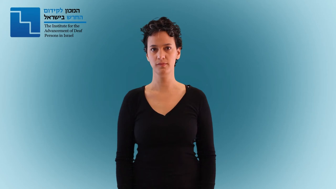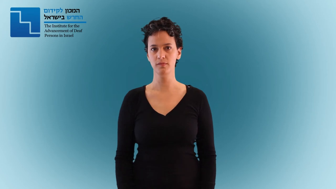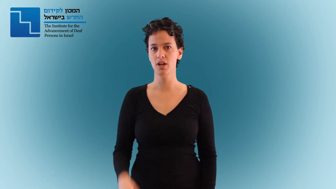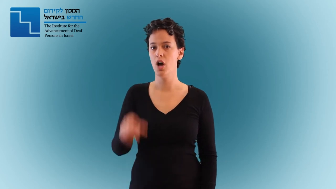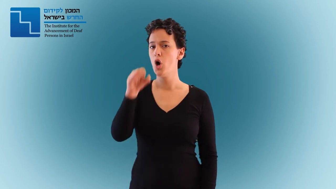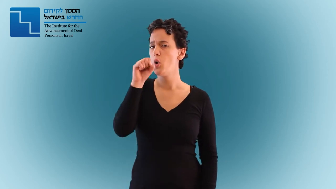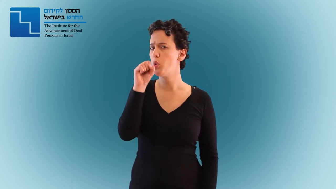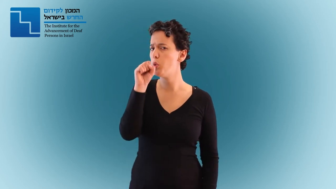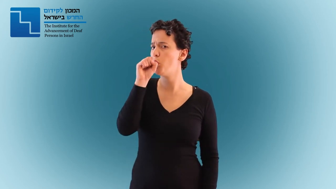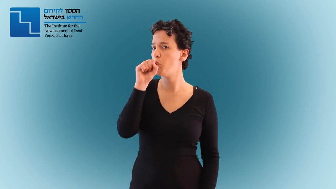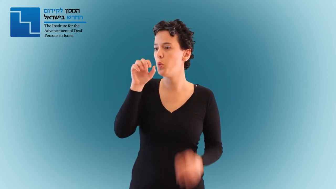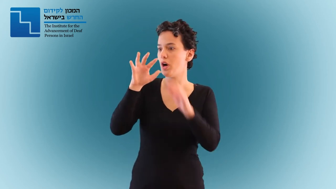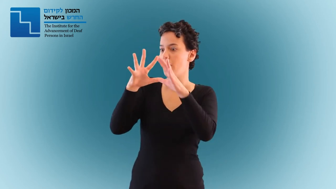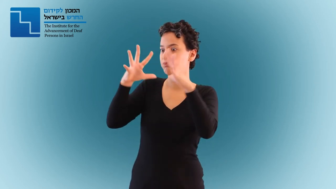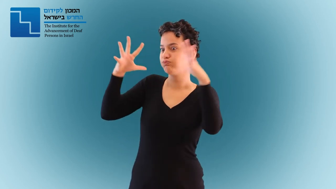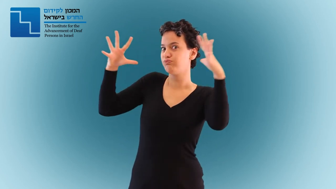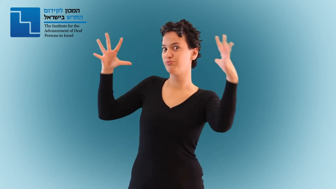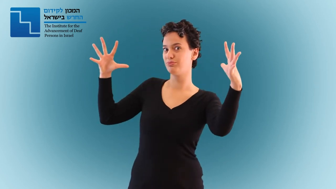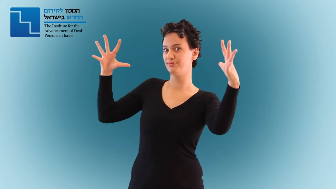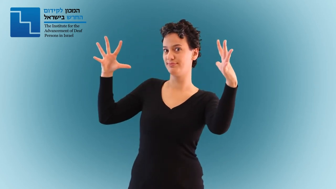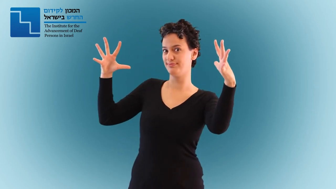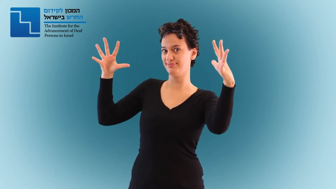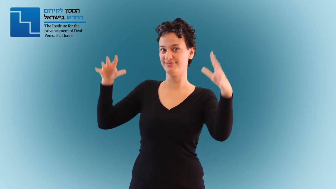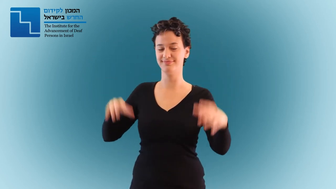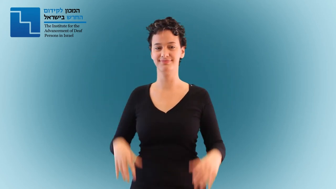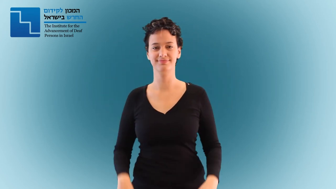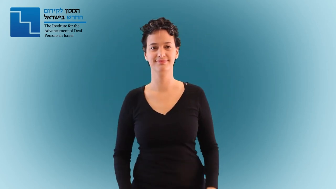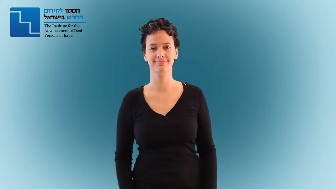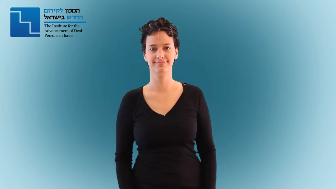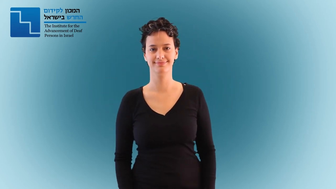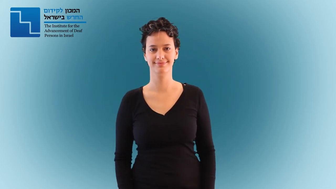לנפח